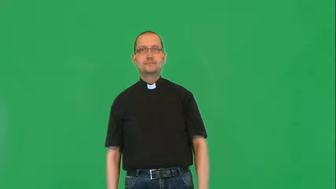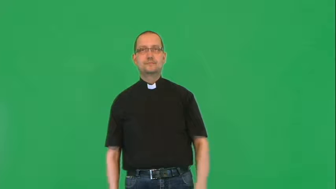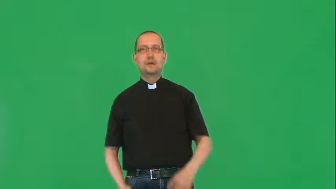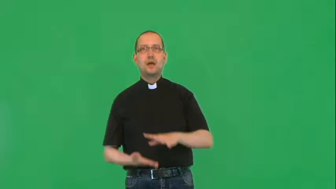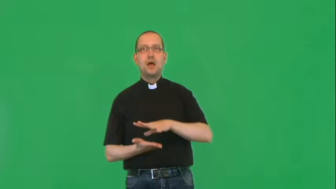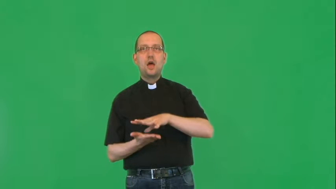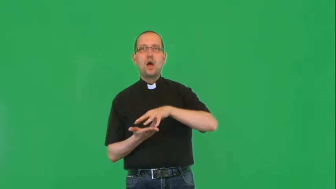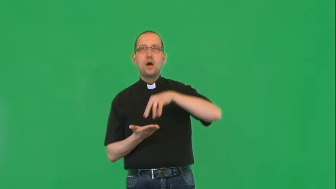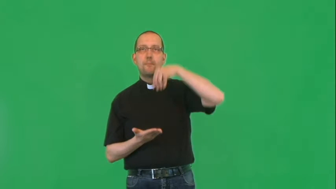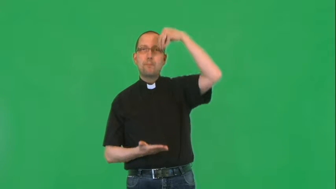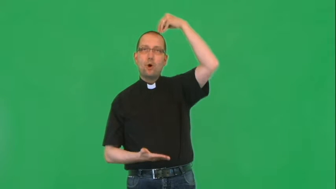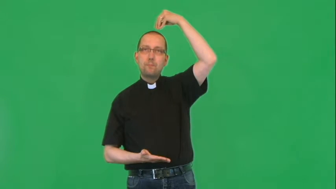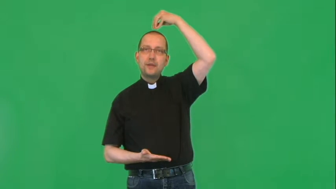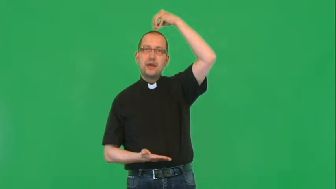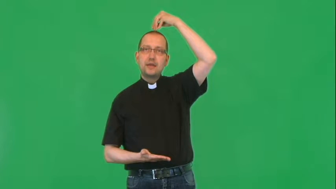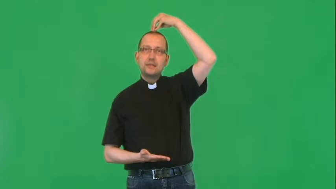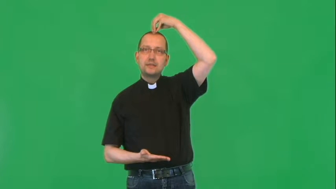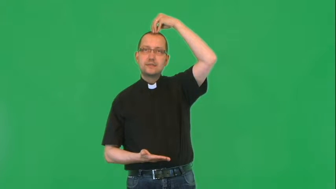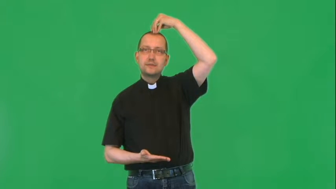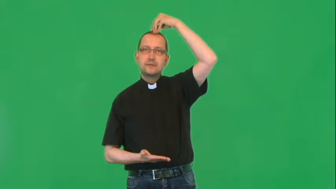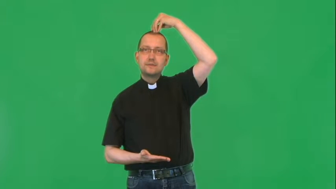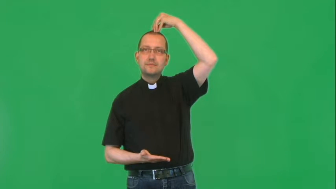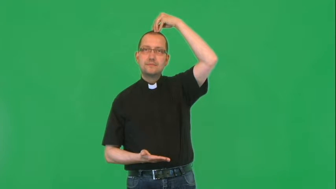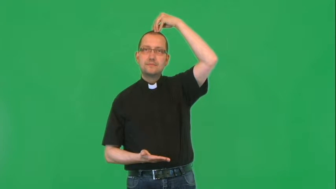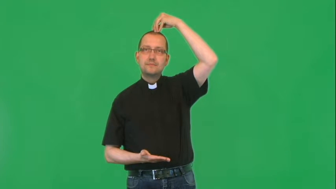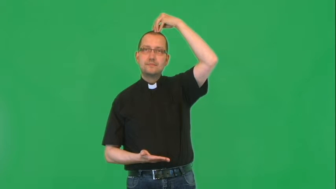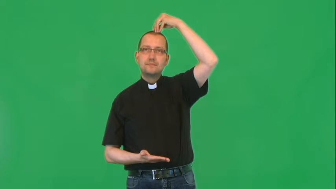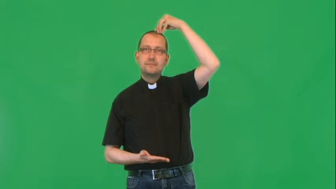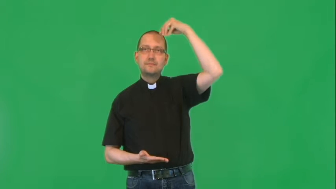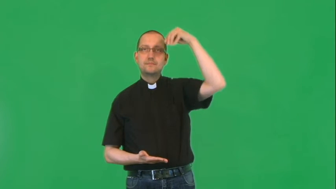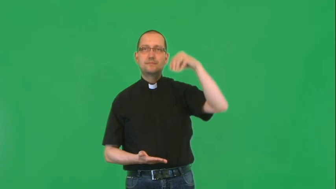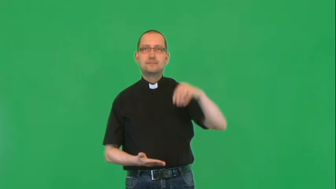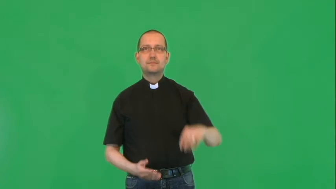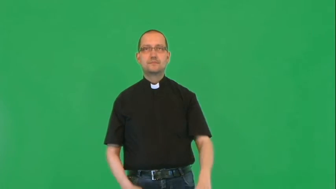popielec